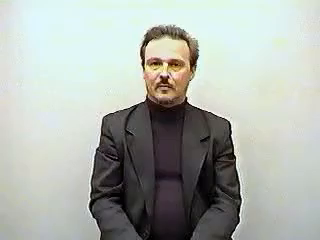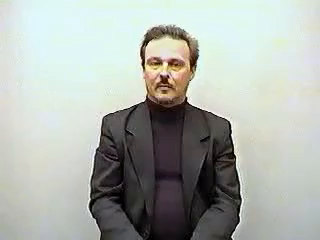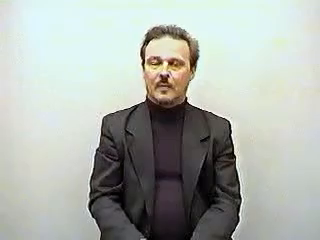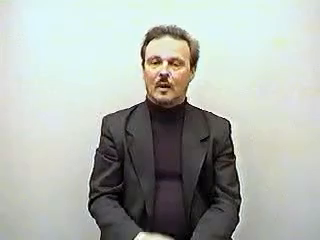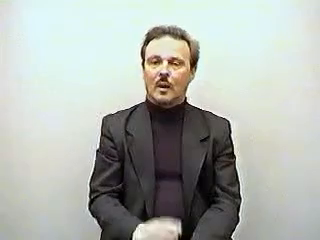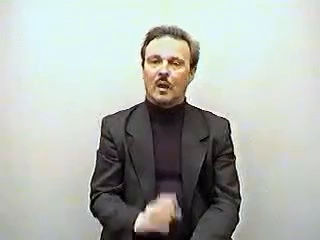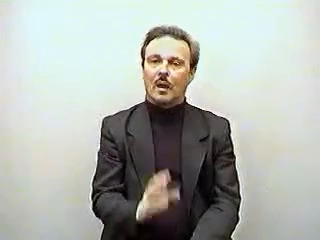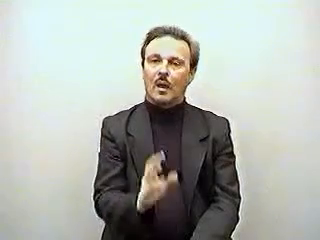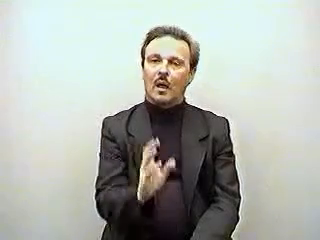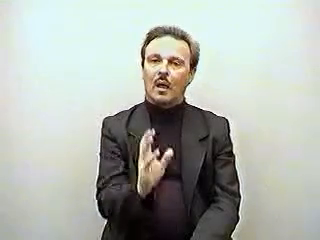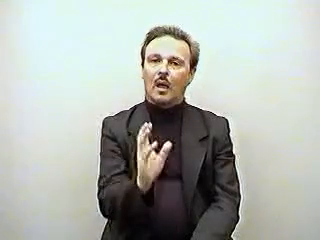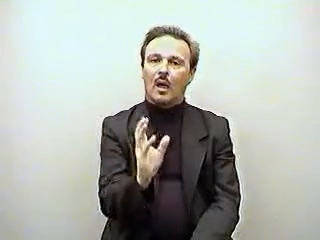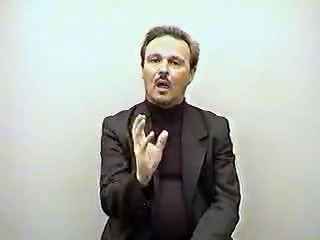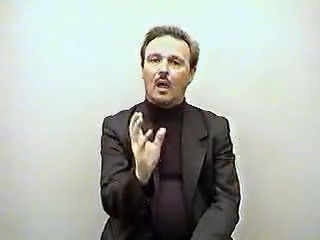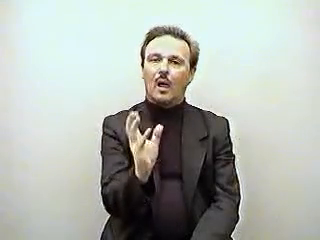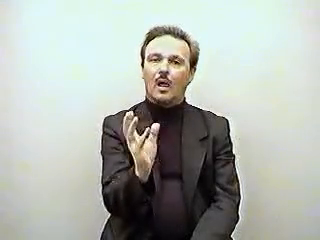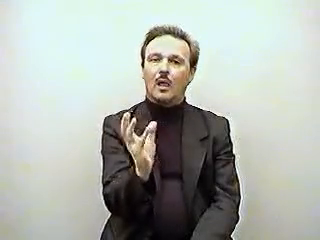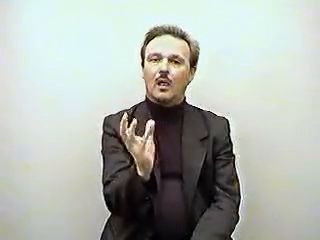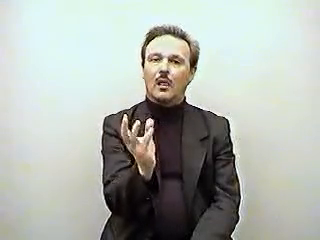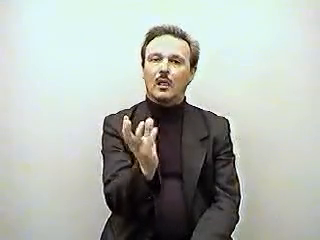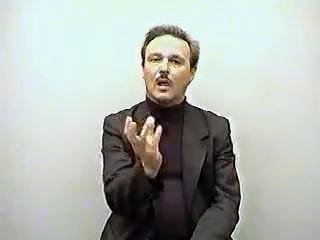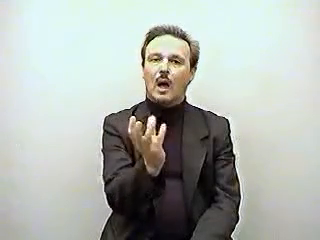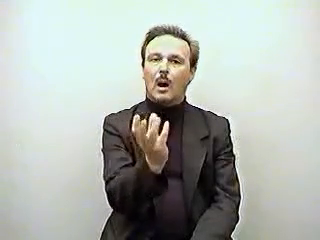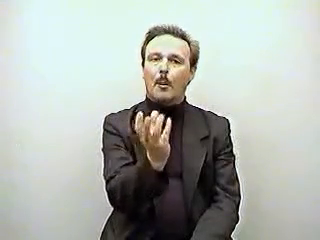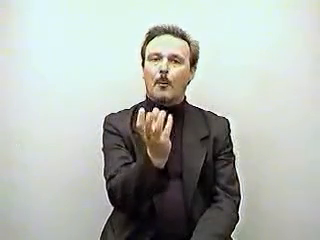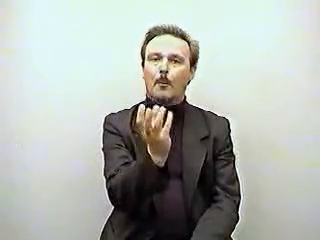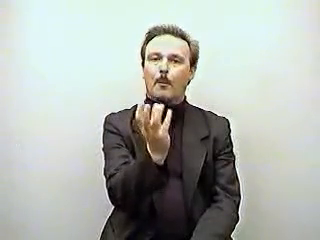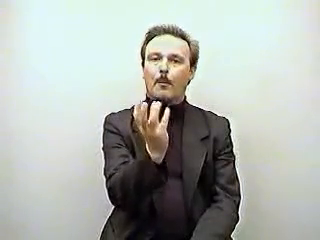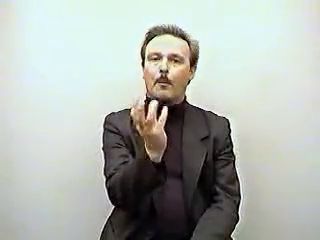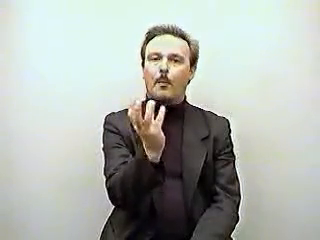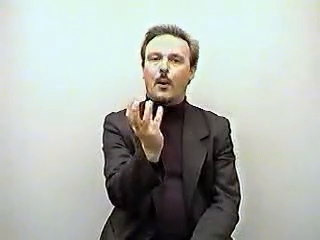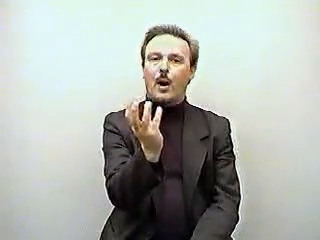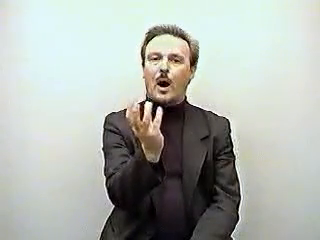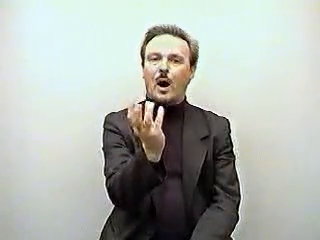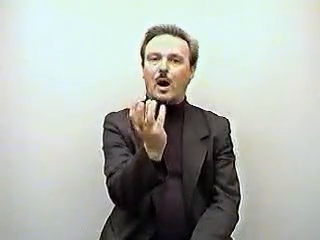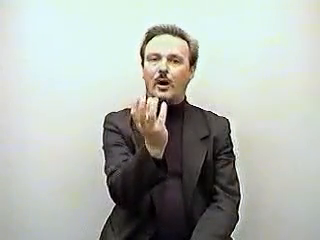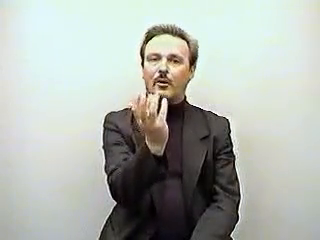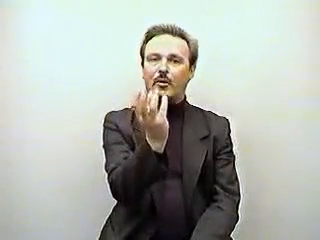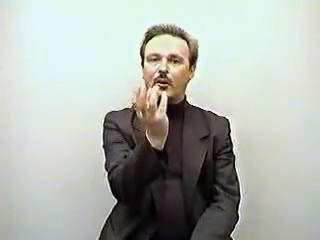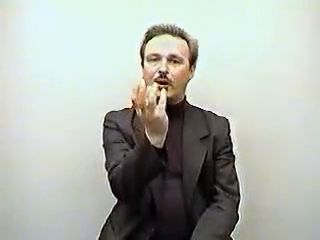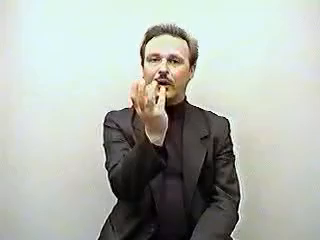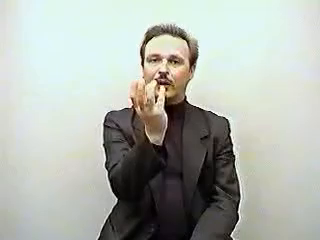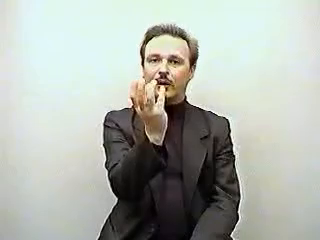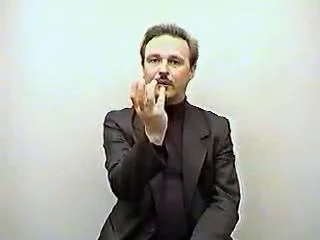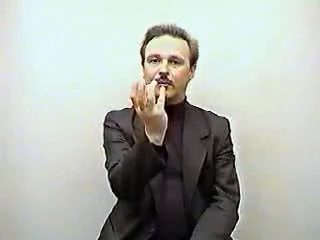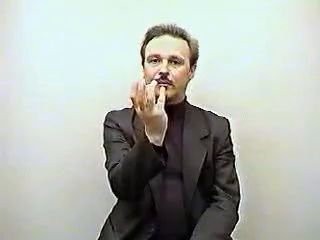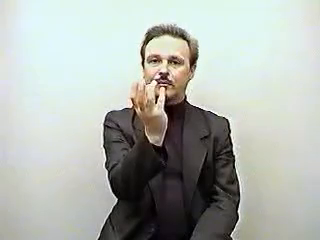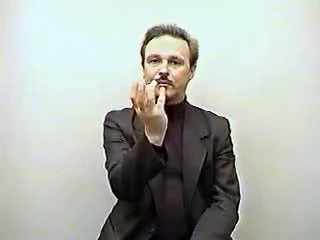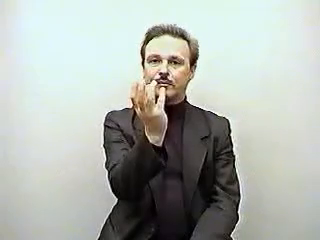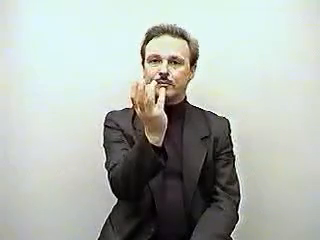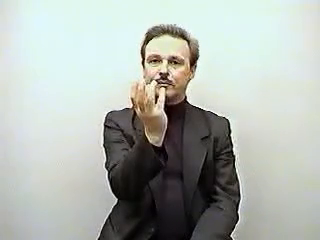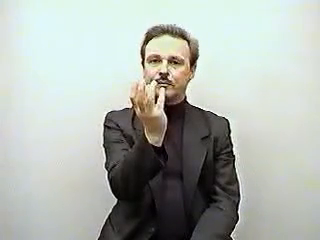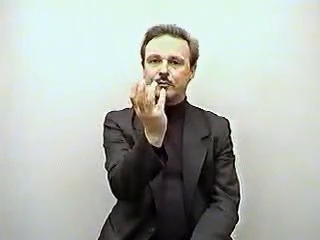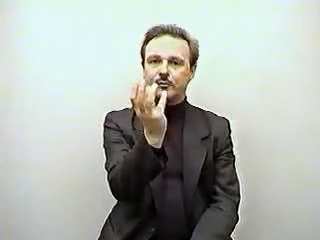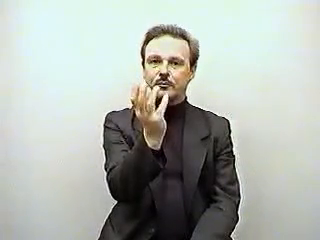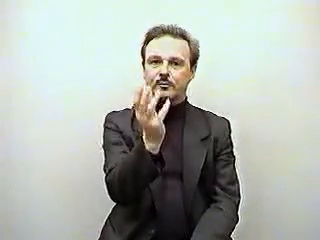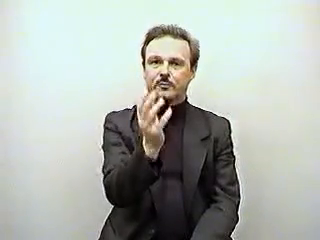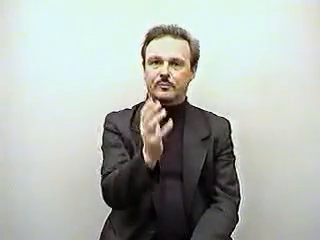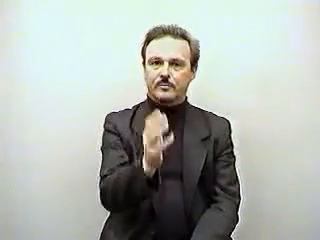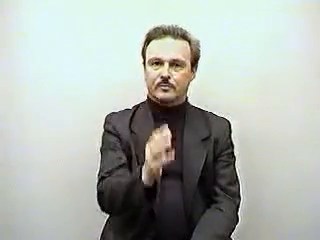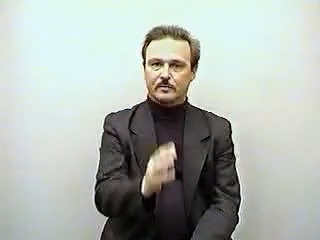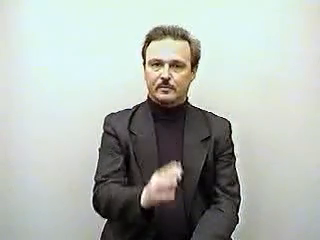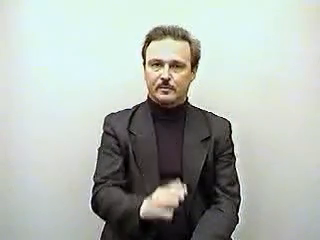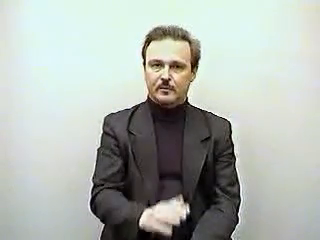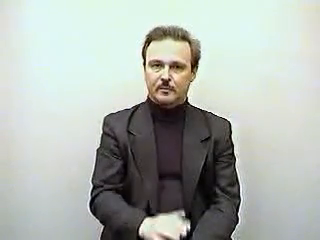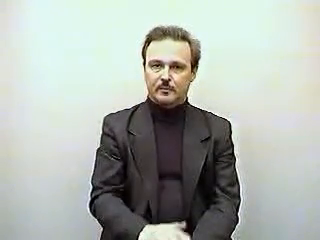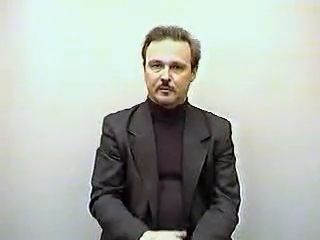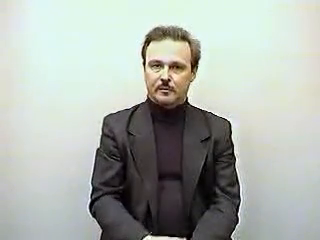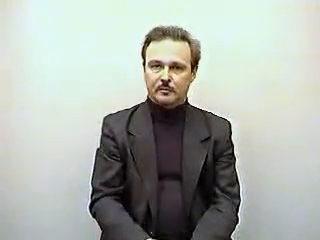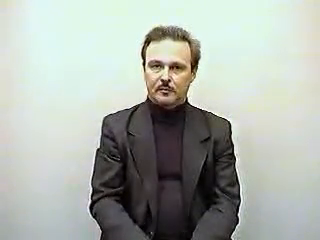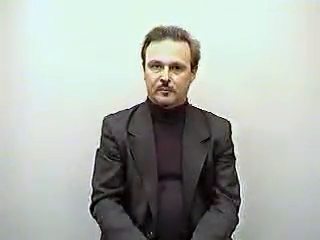лампада